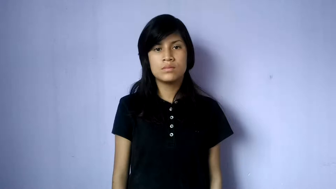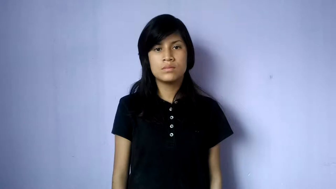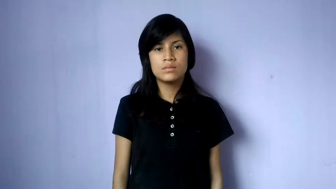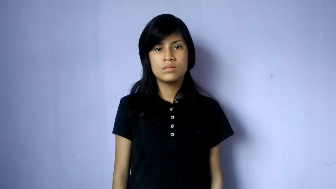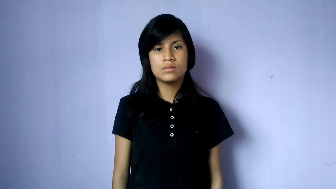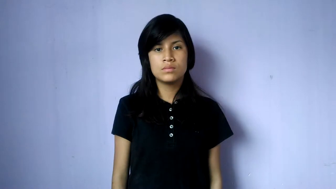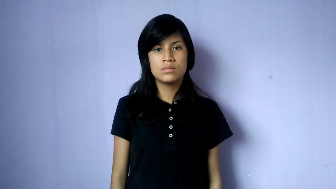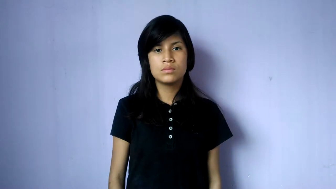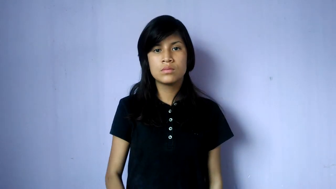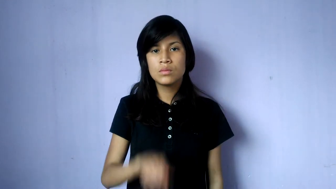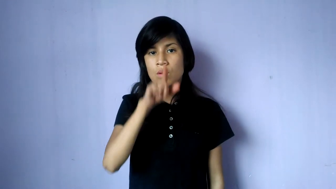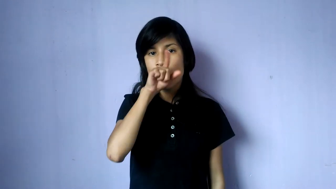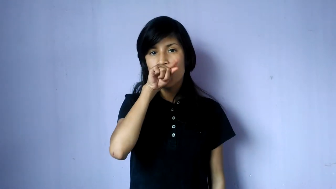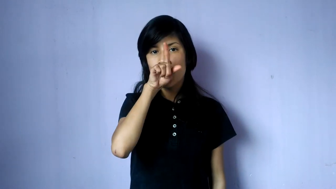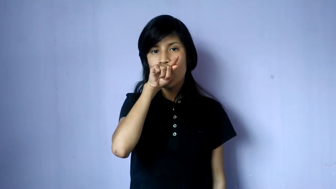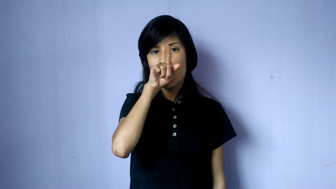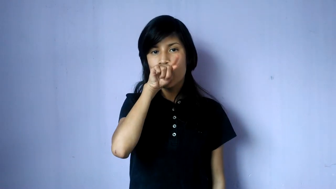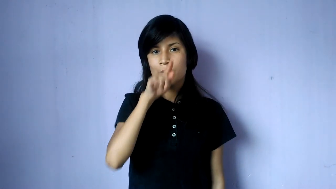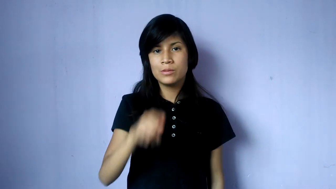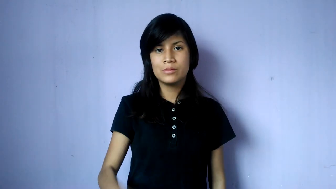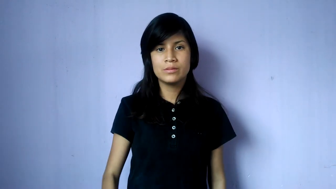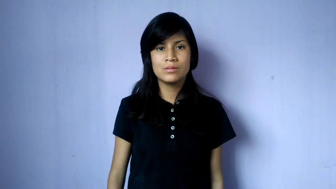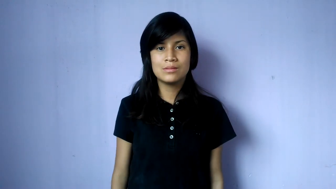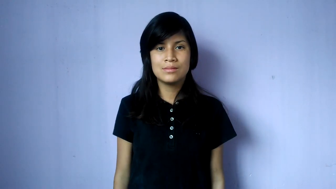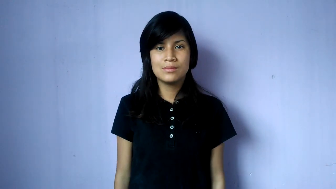POLLO, AVE